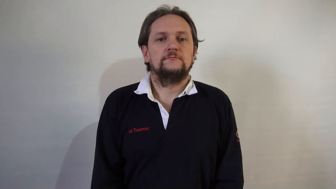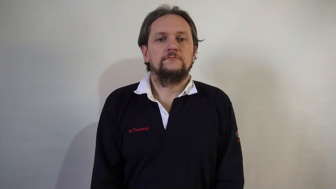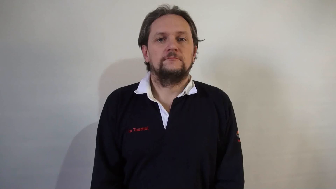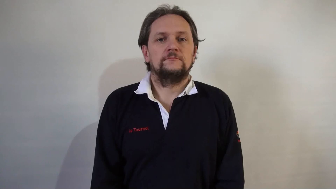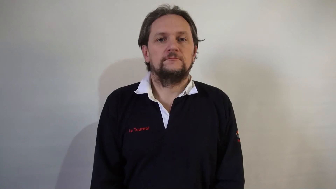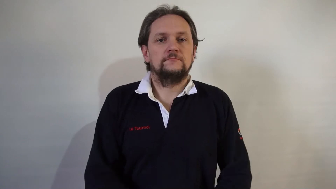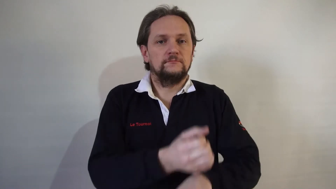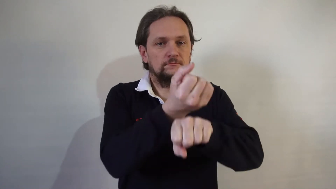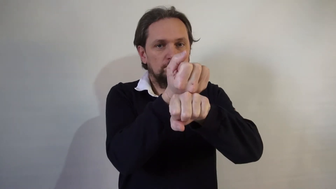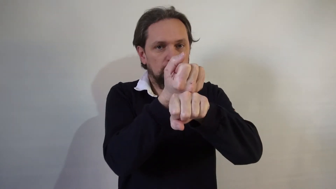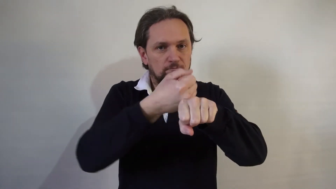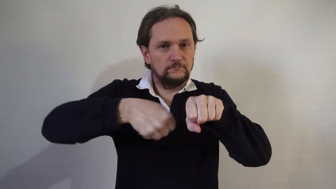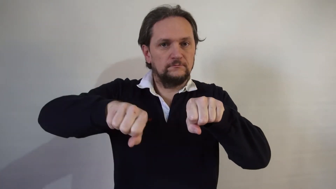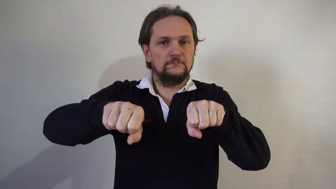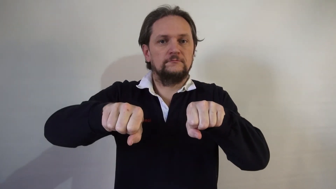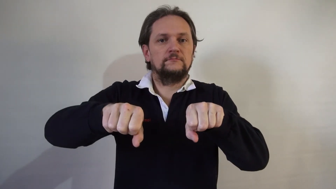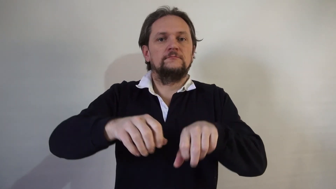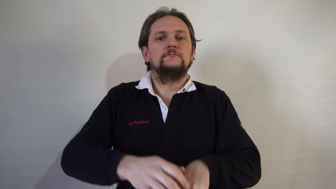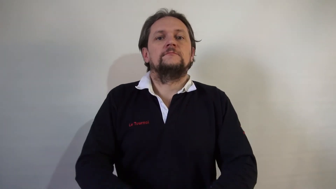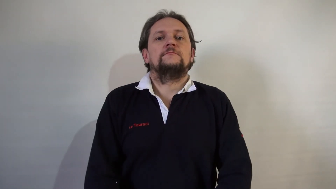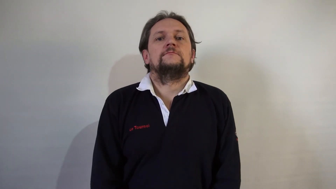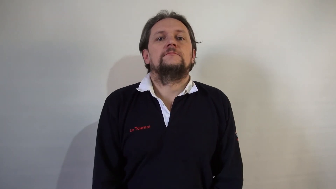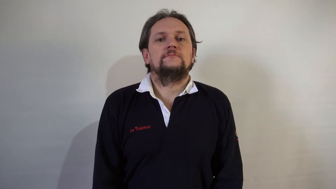Cloner